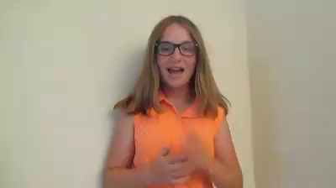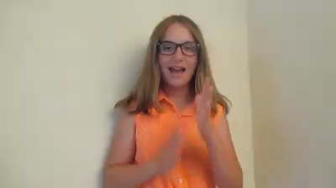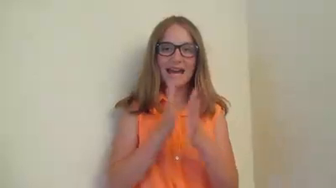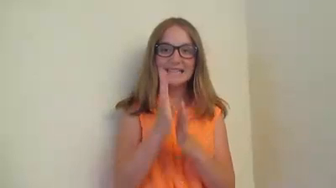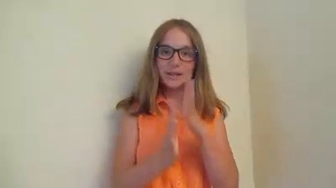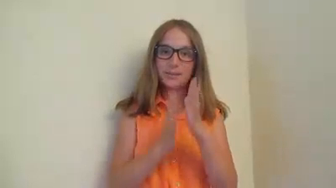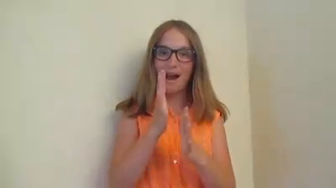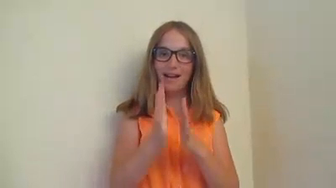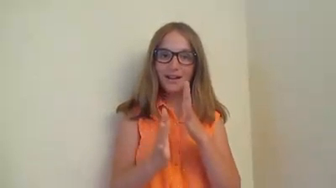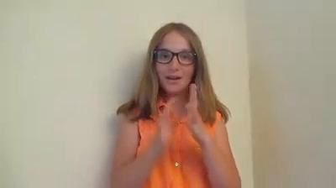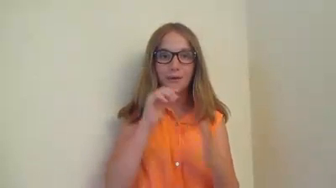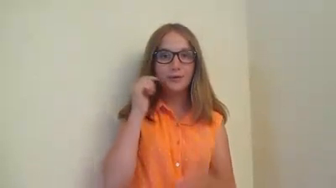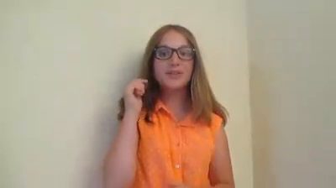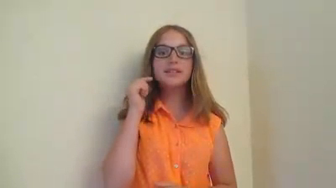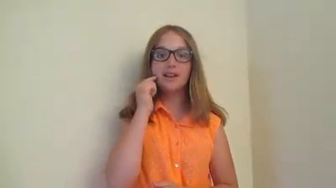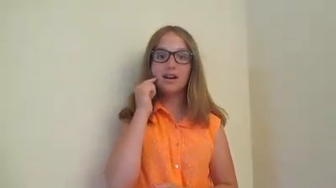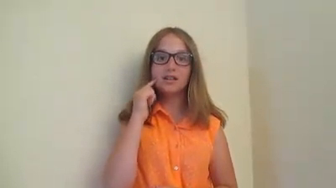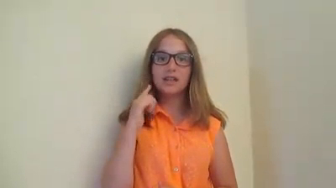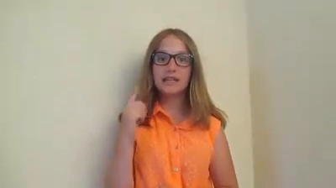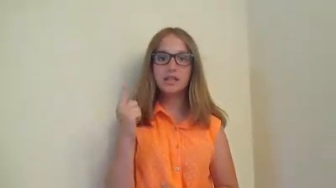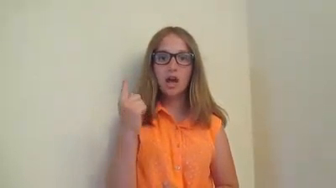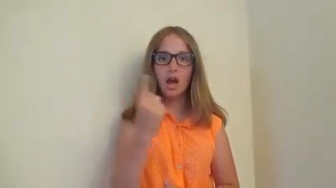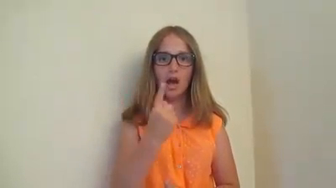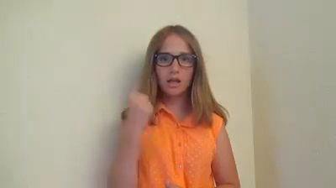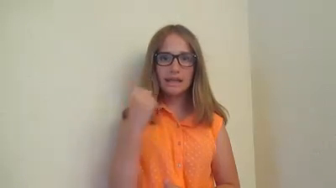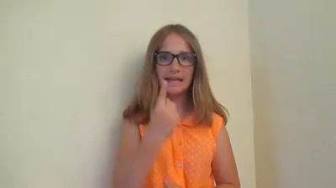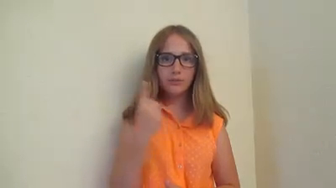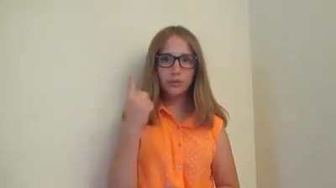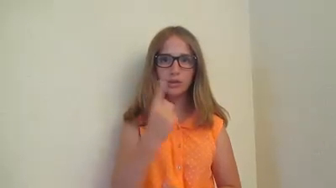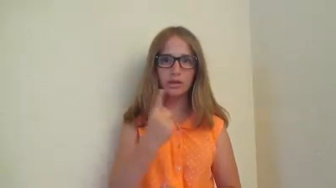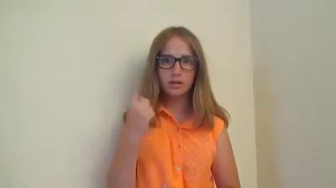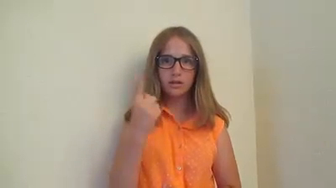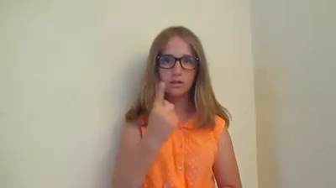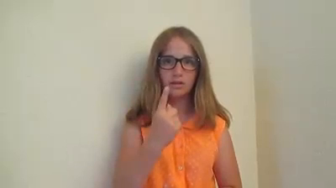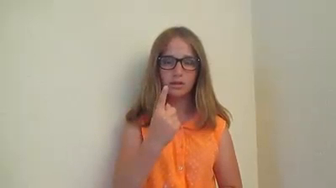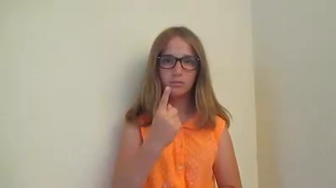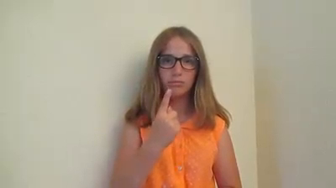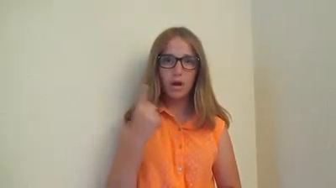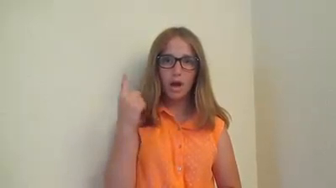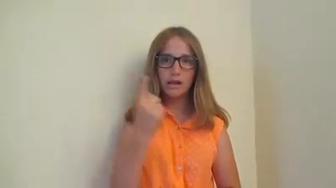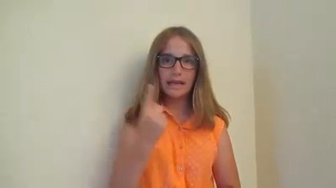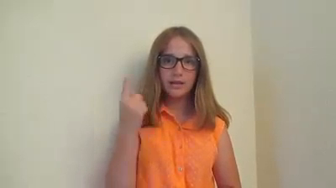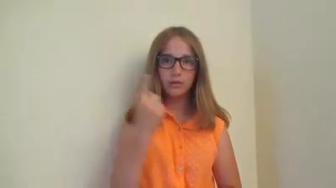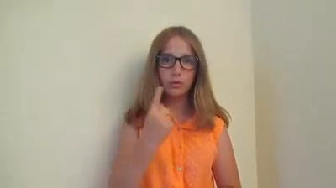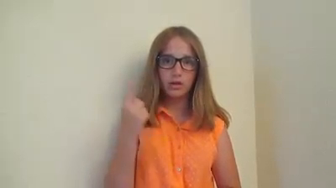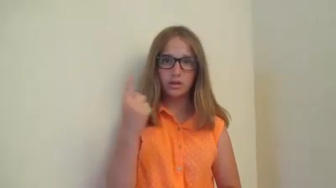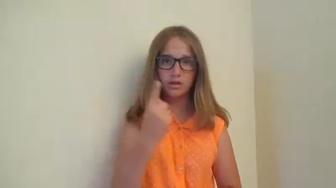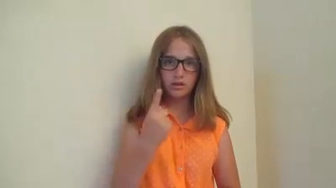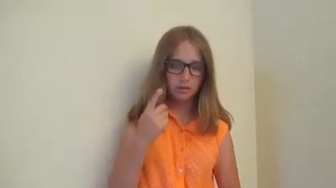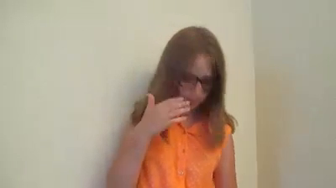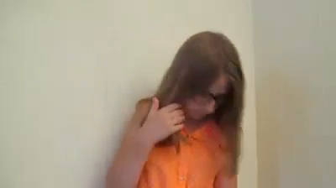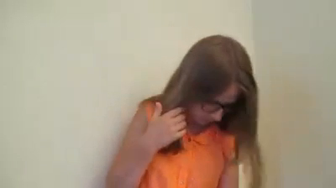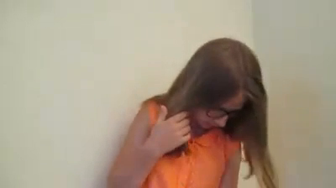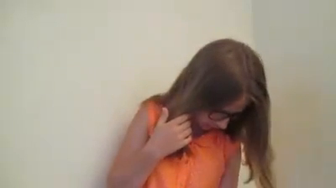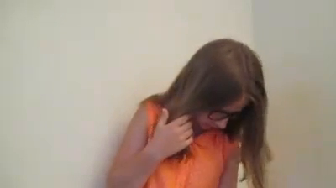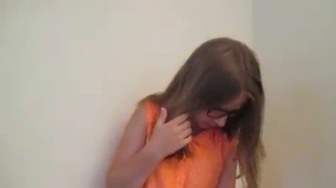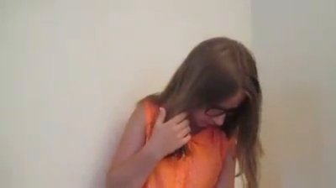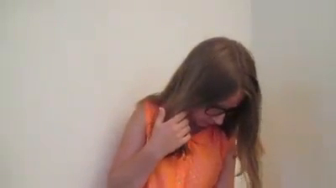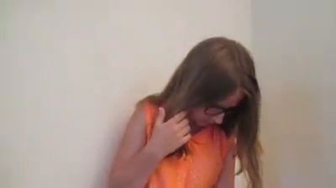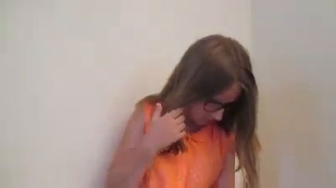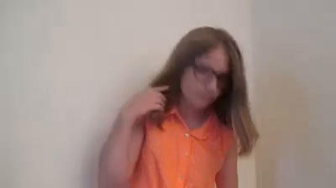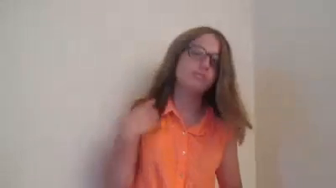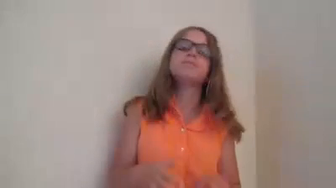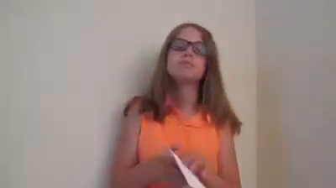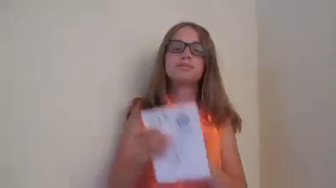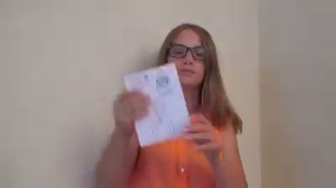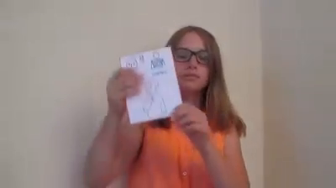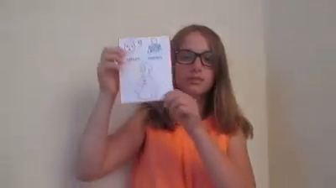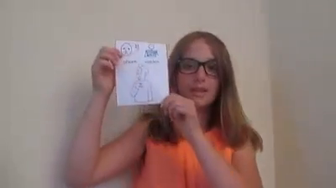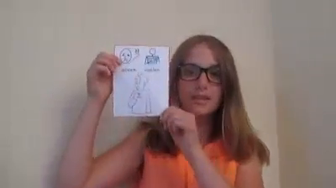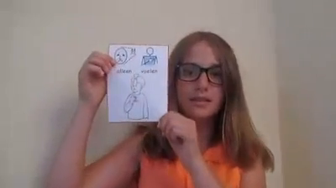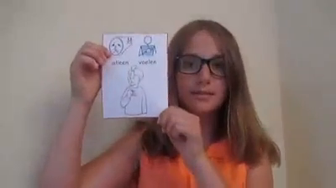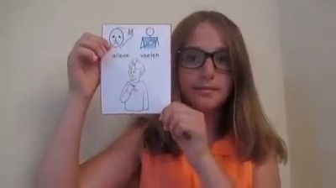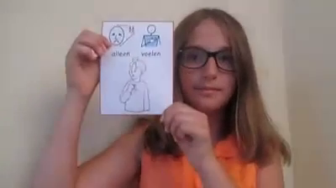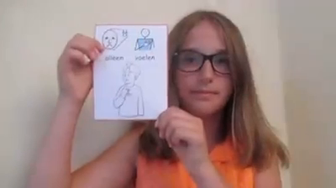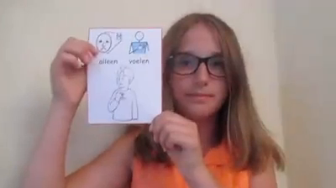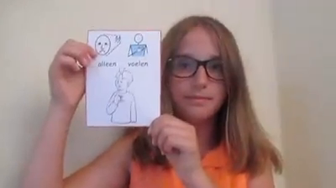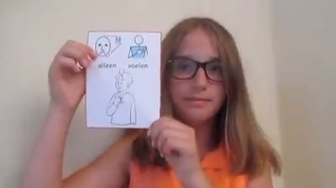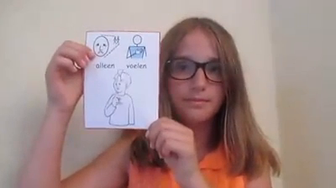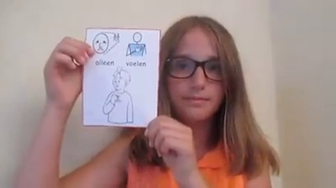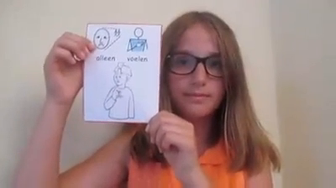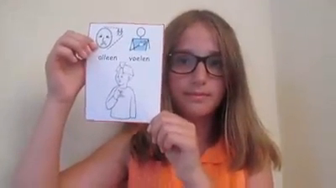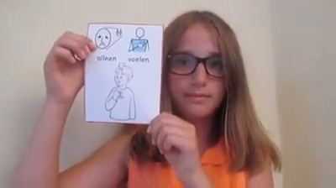Alleenvoelen